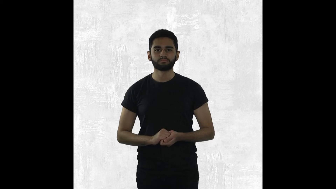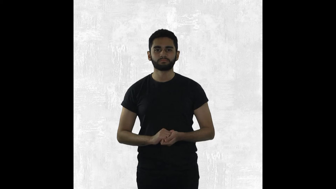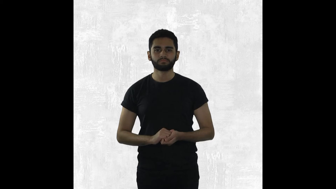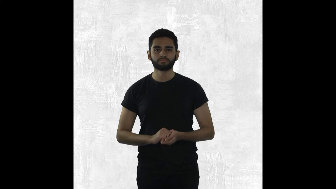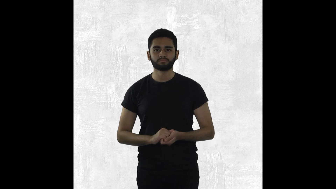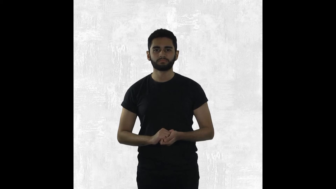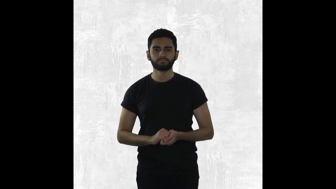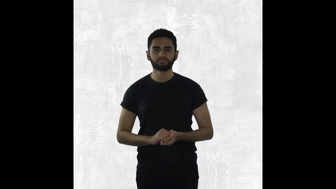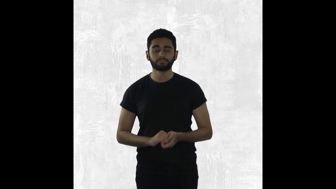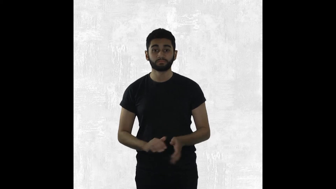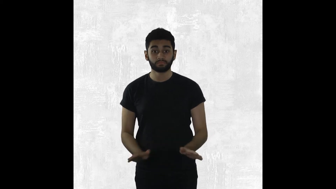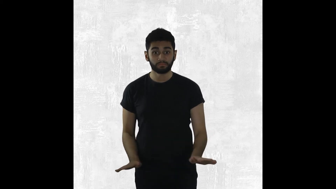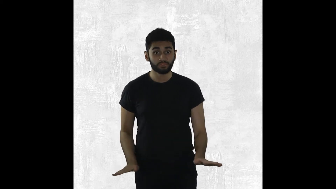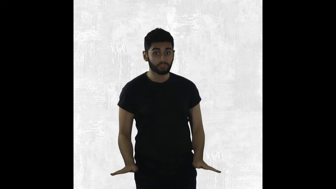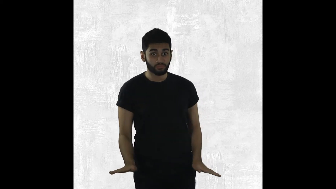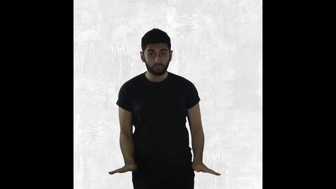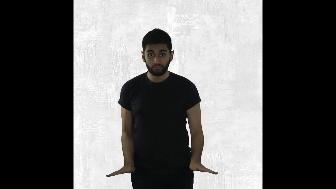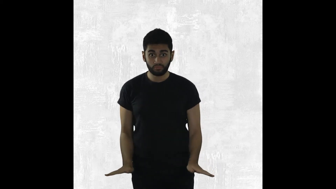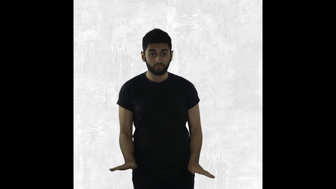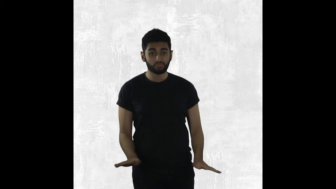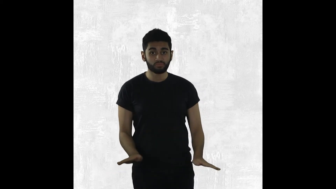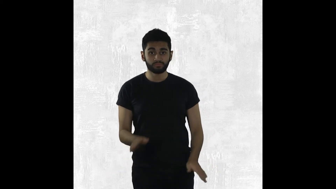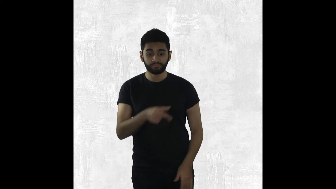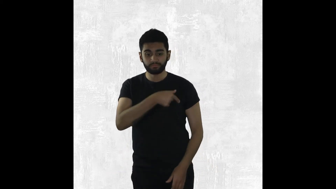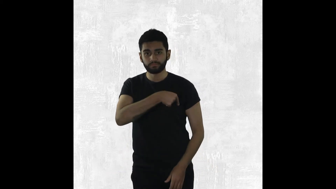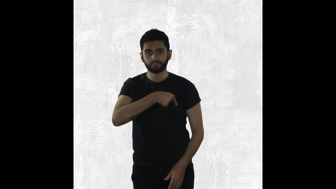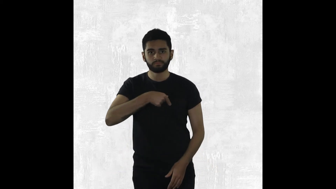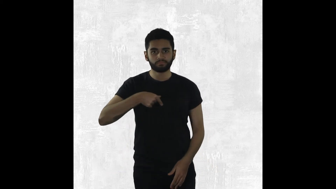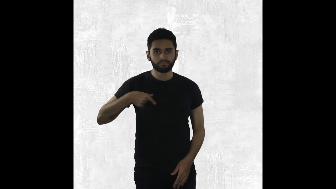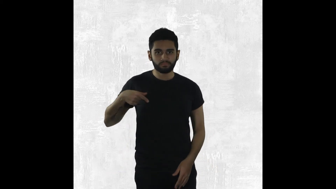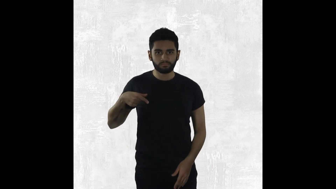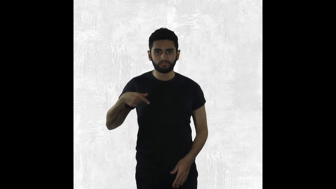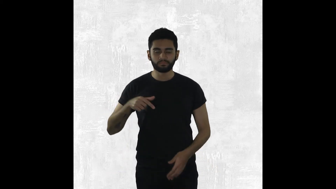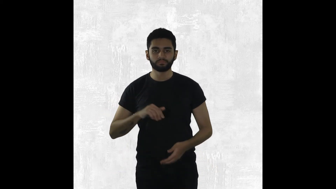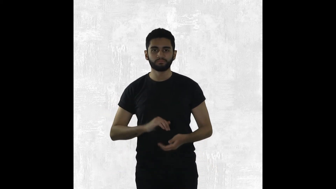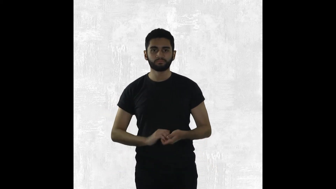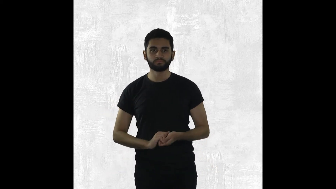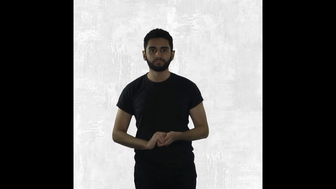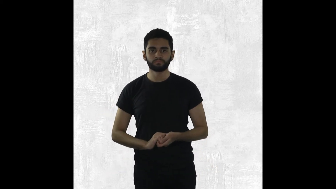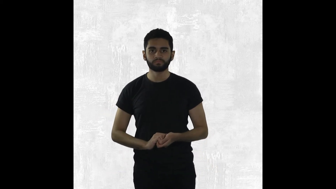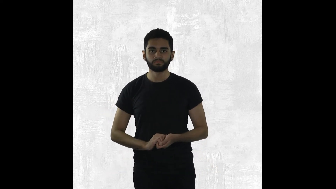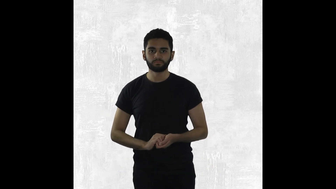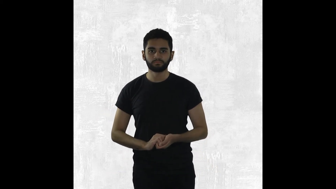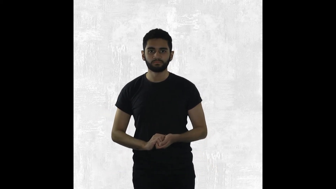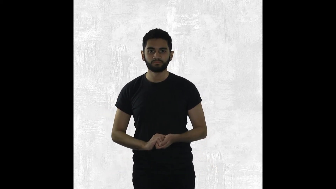Pinguim de Galápagos